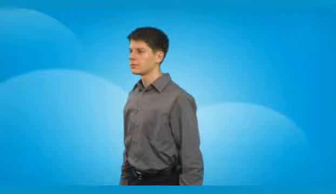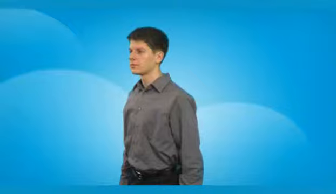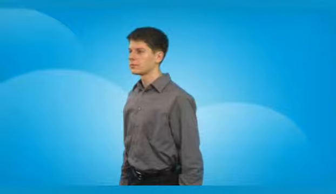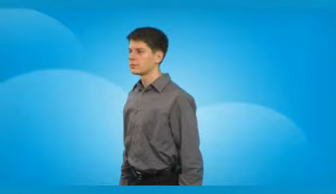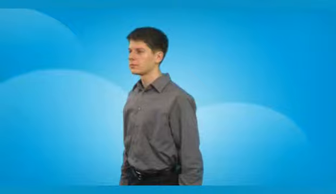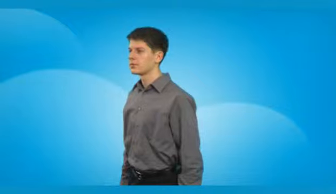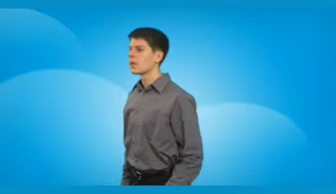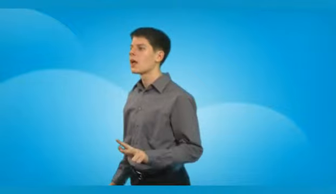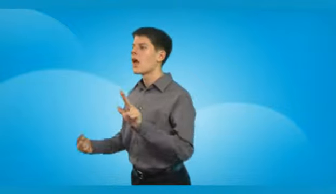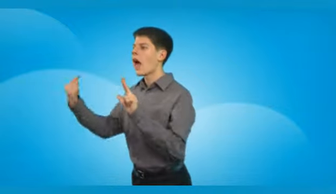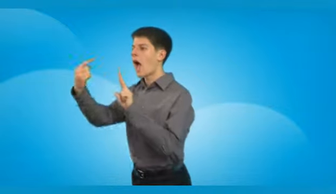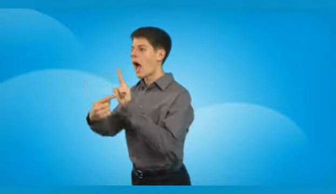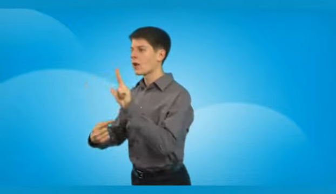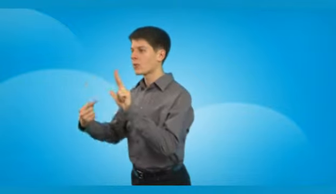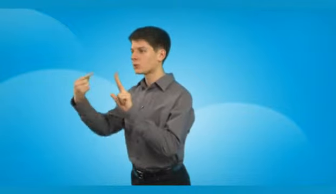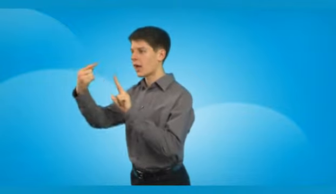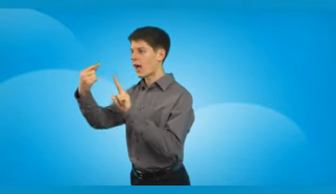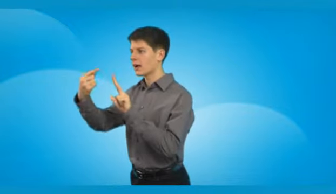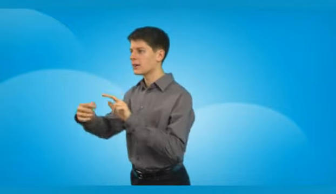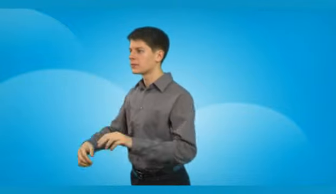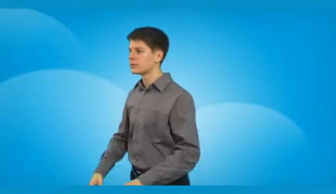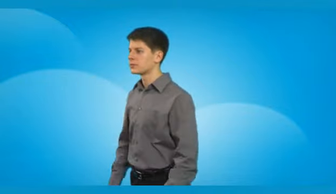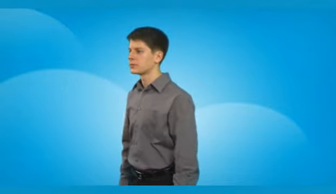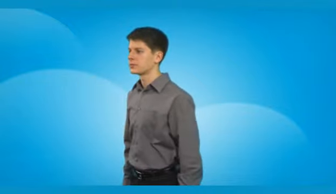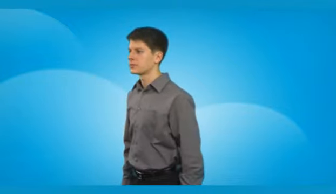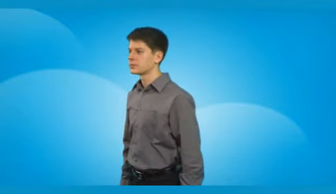Szentháromság